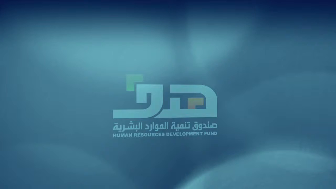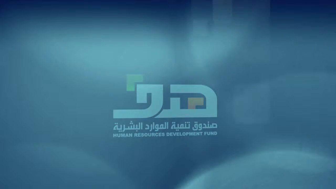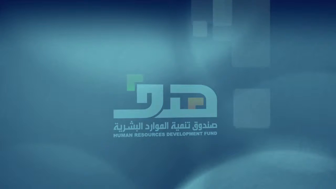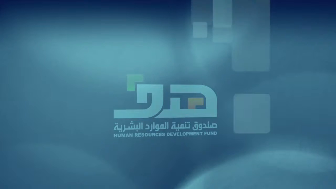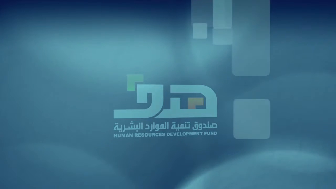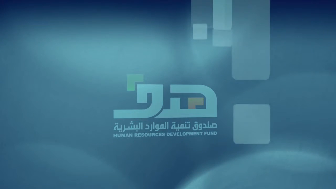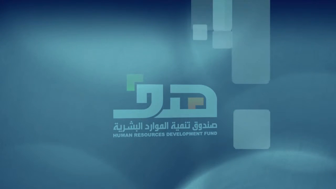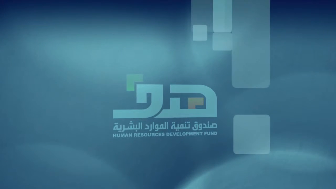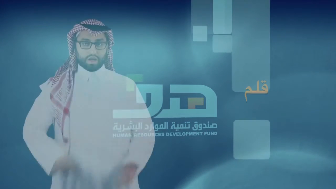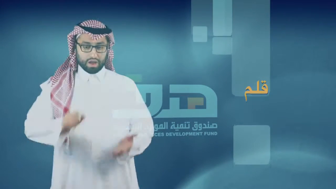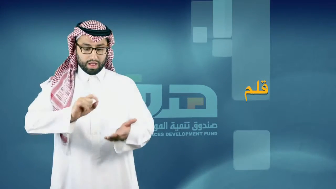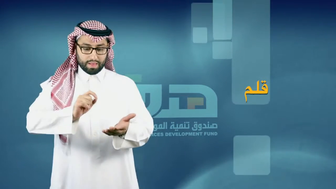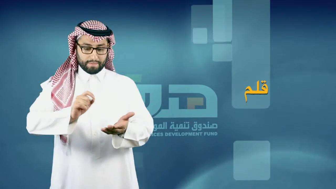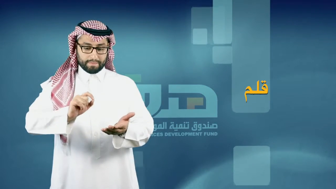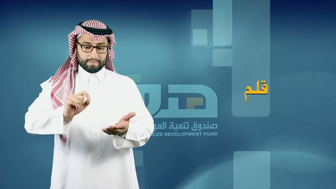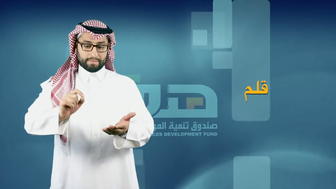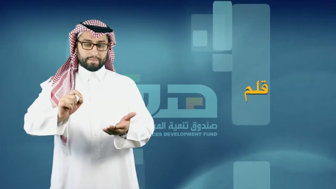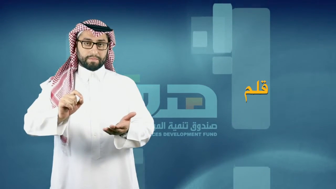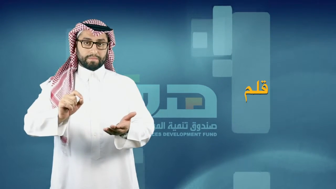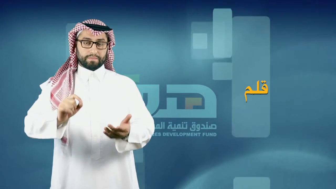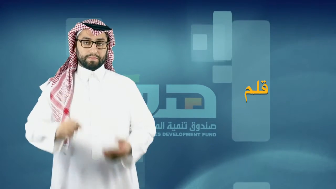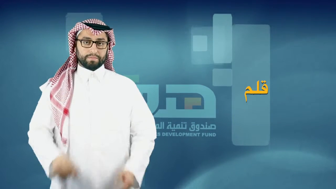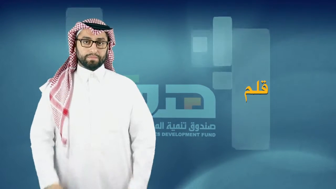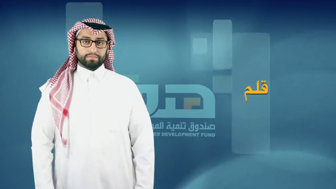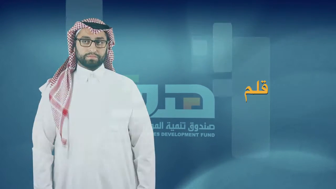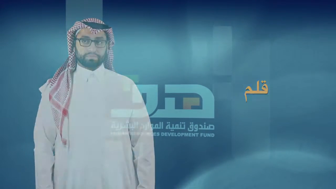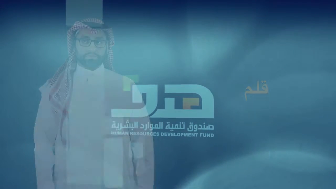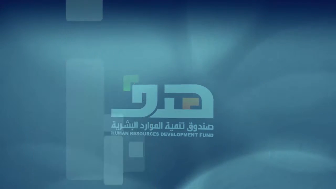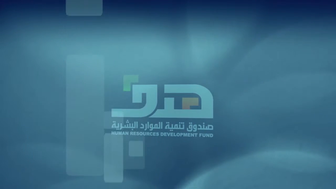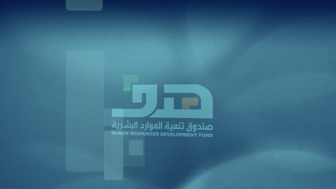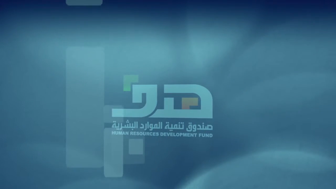قلم